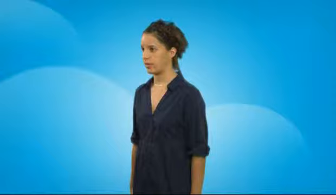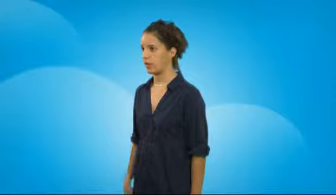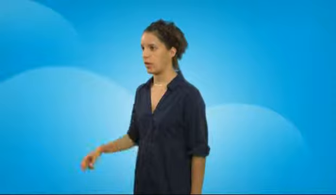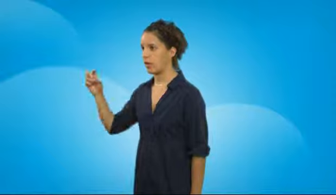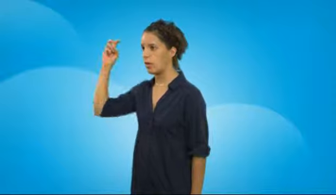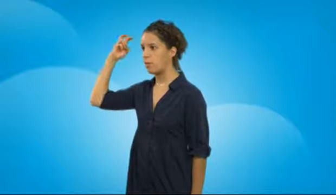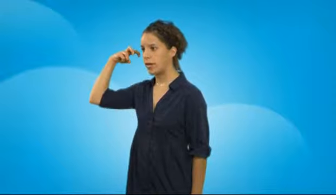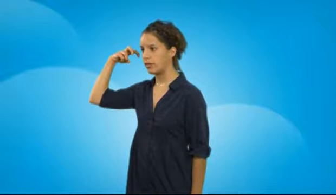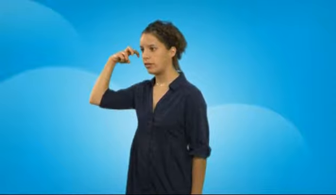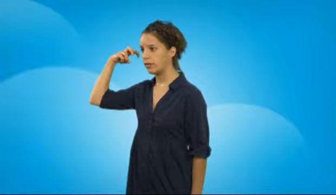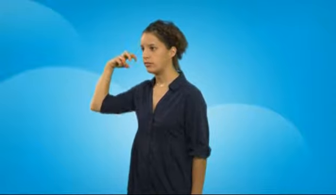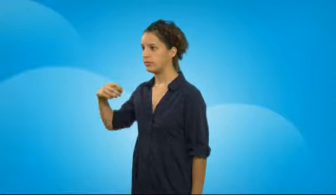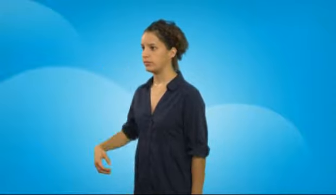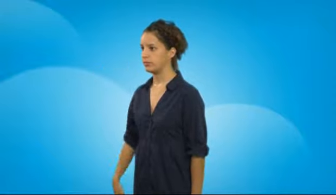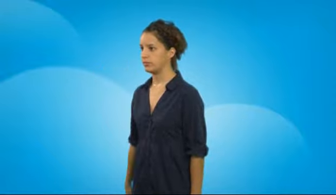Meggy